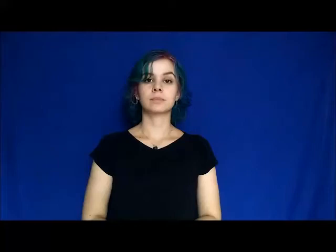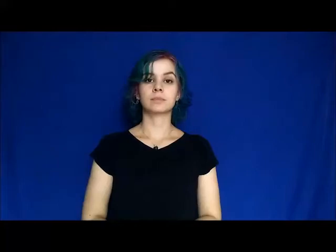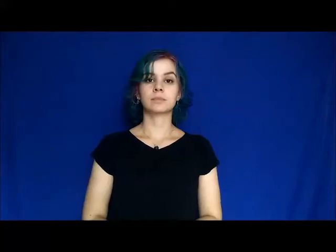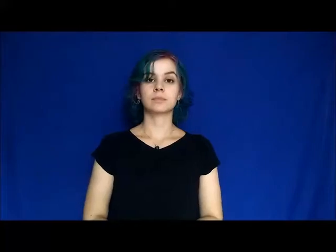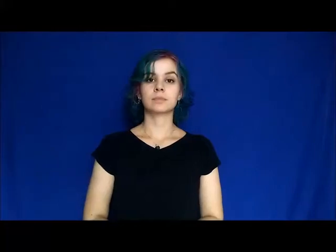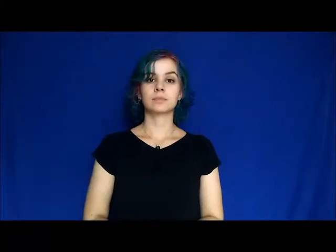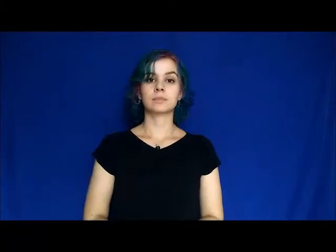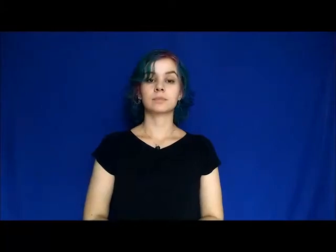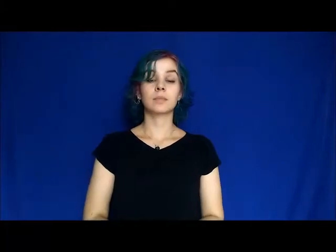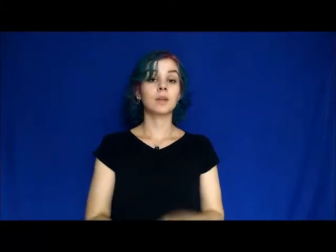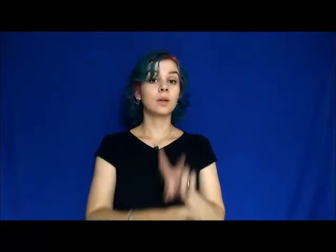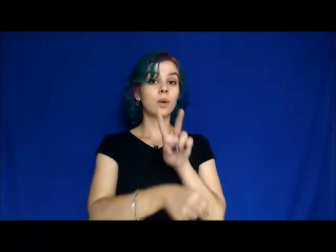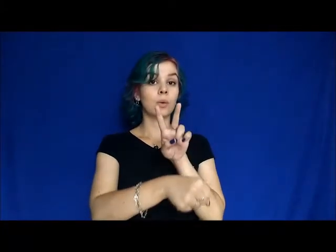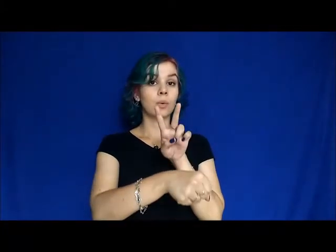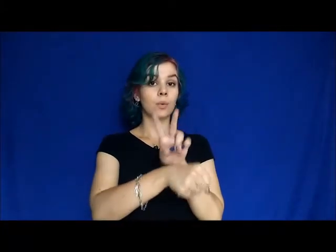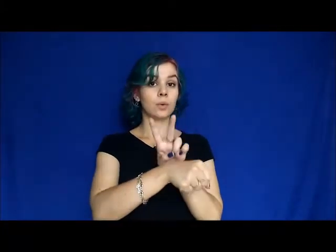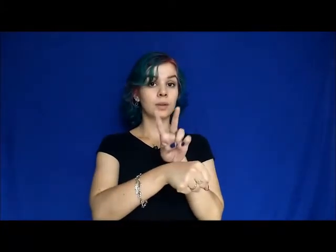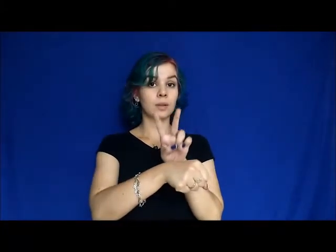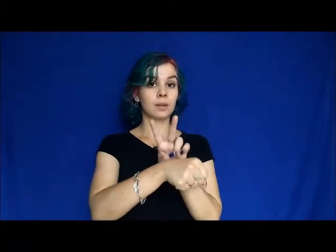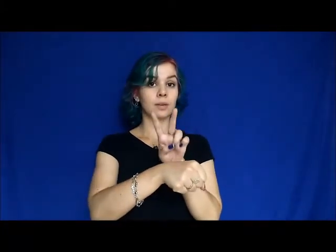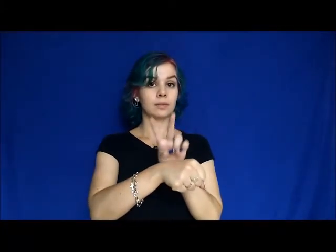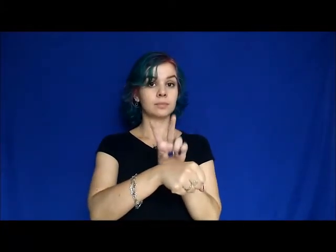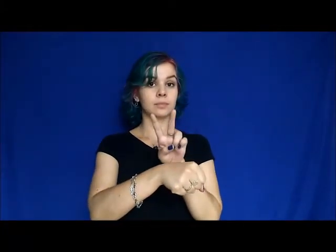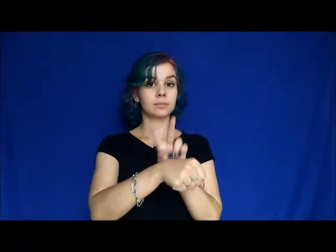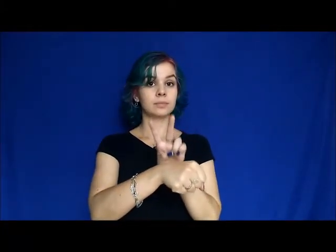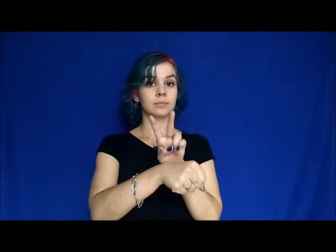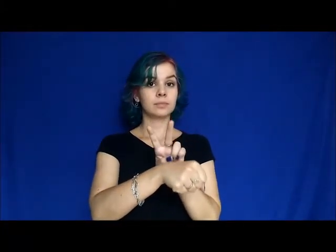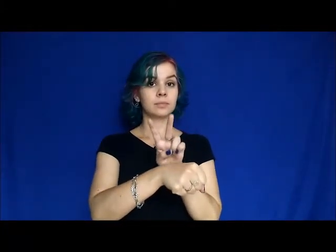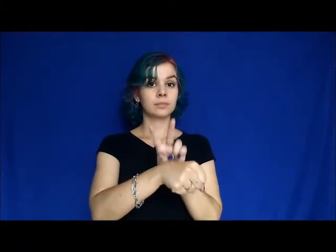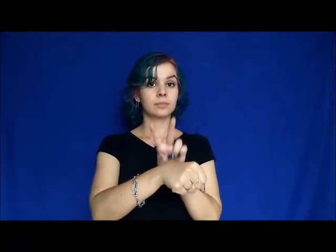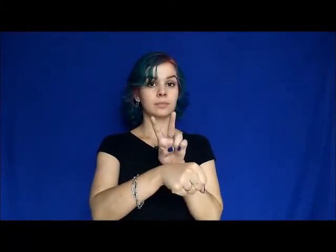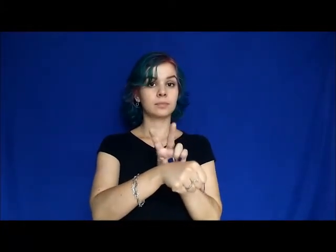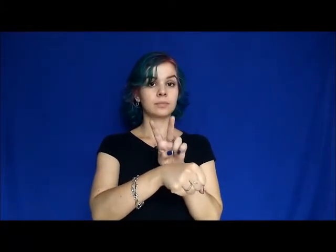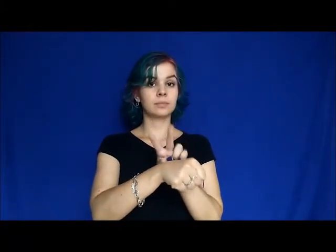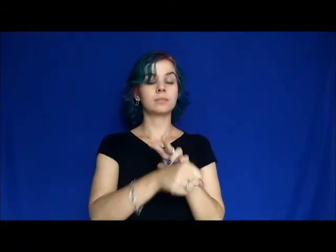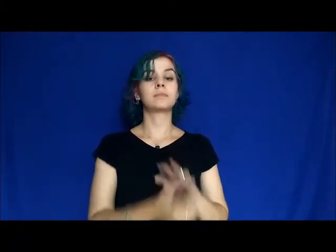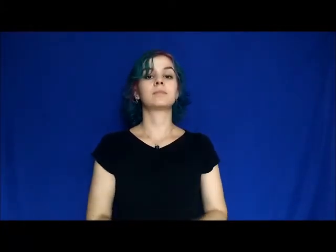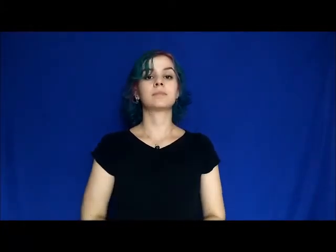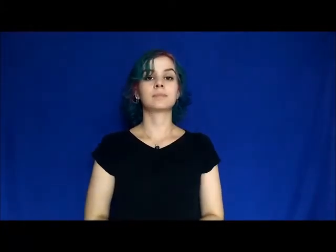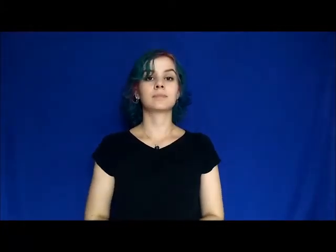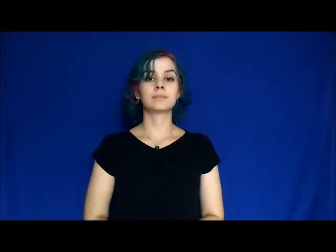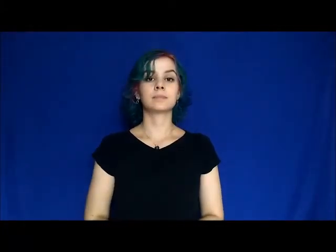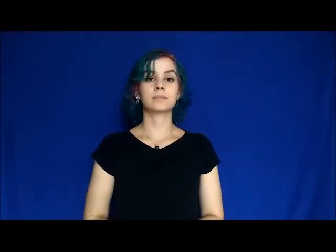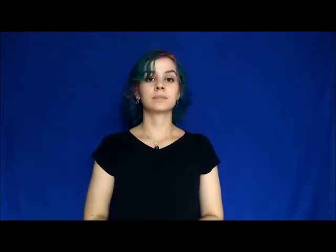Cuidar/Cuidado